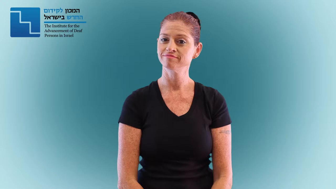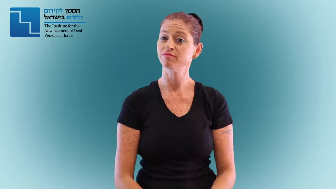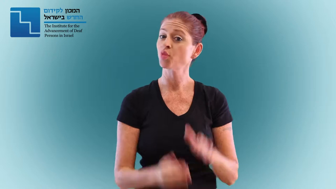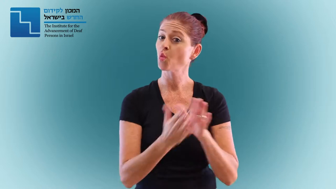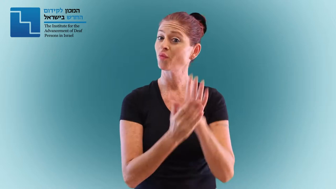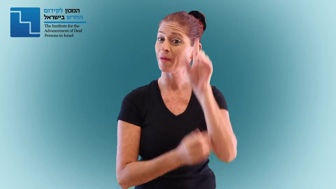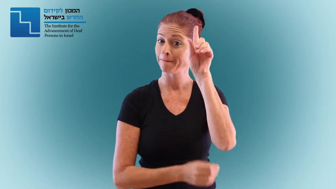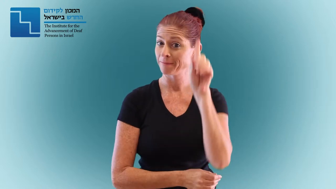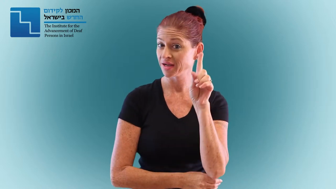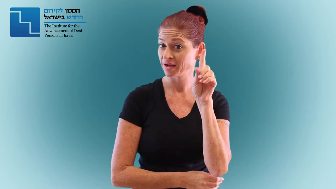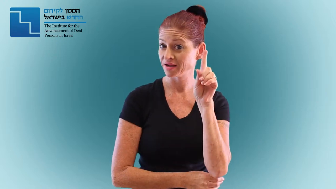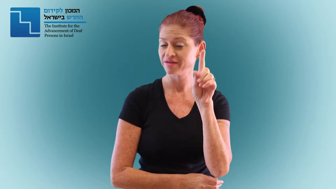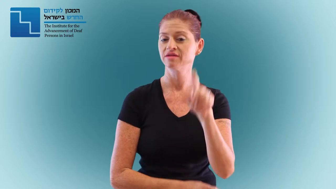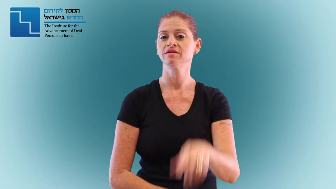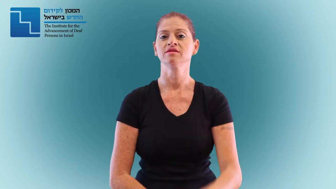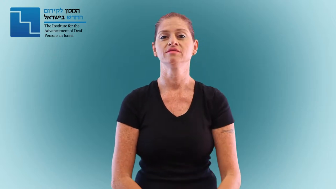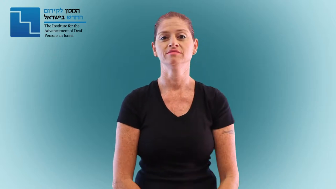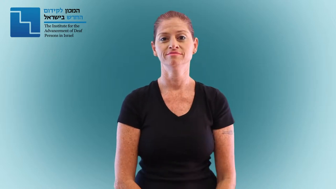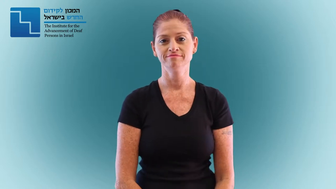נובמבר